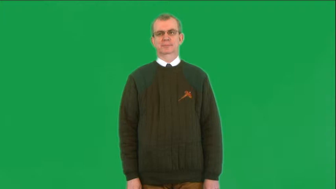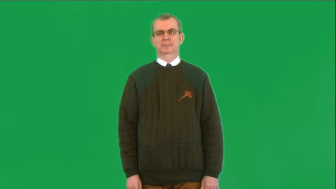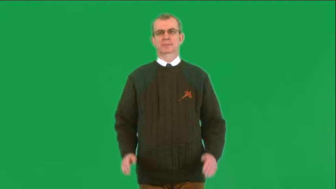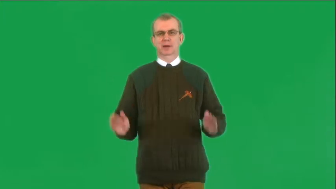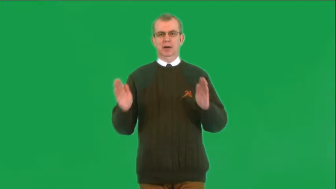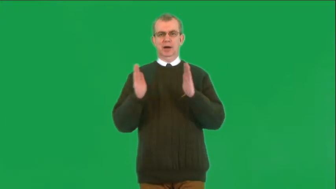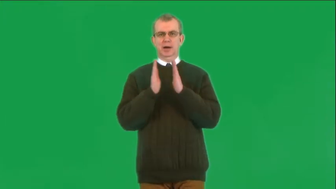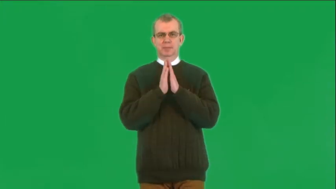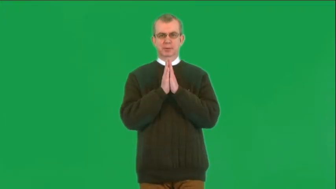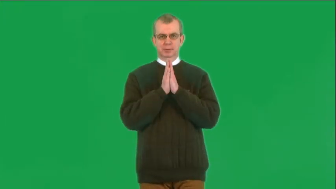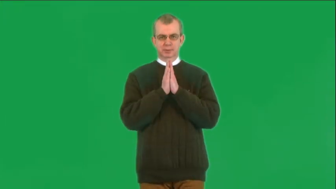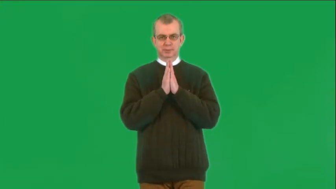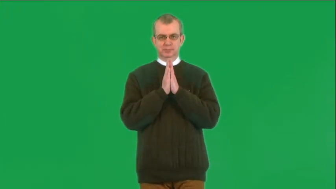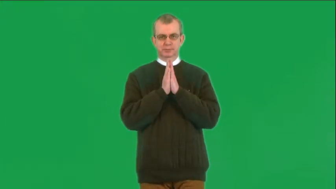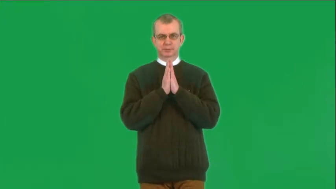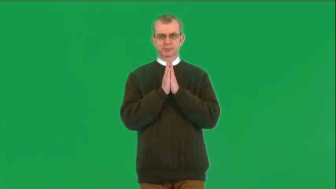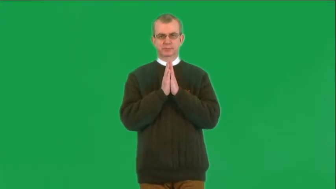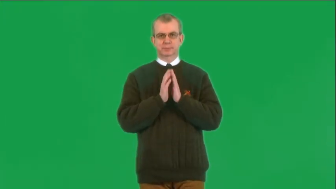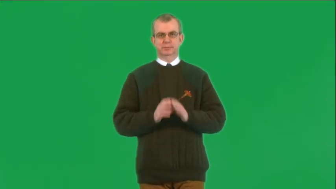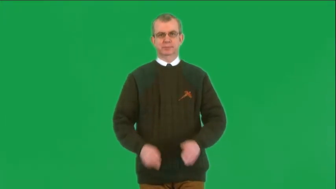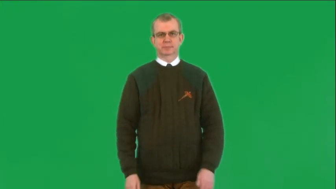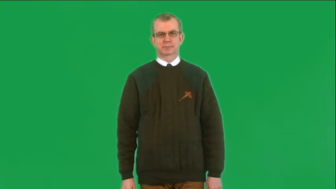amen